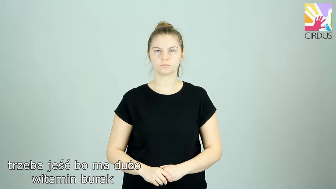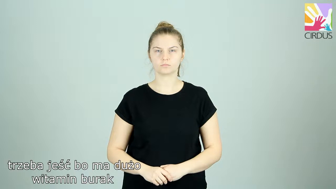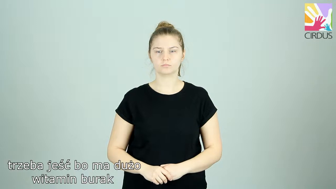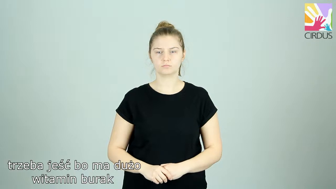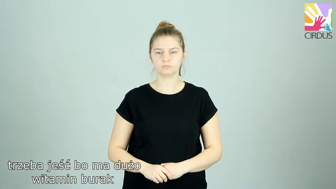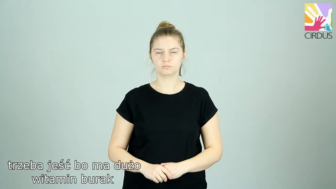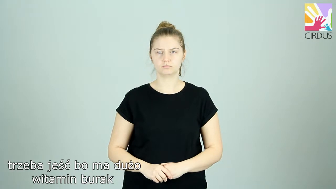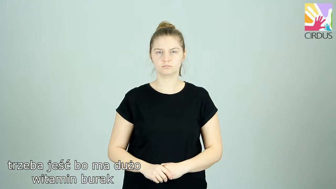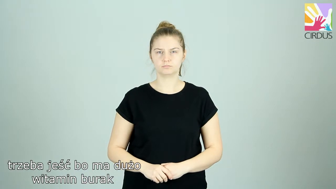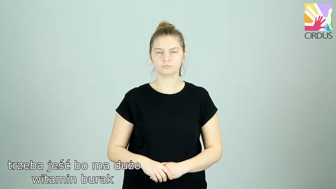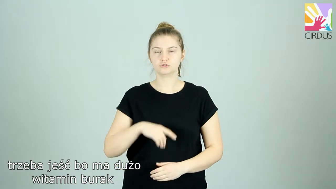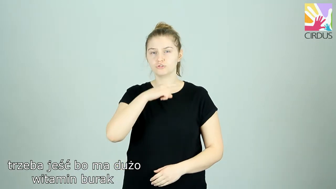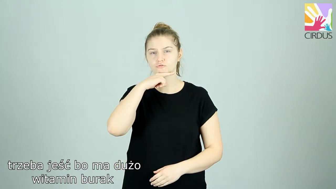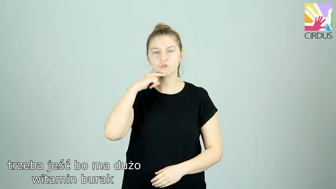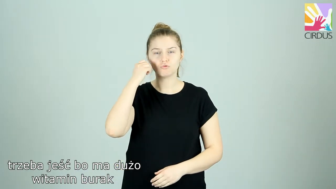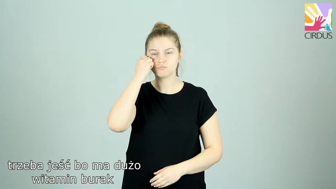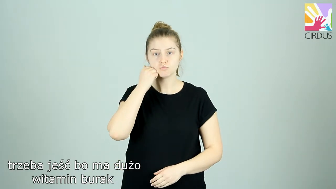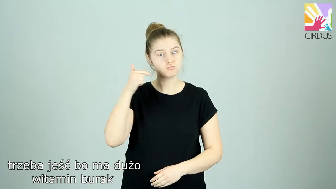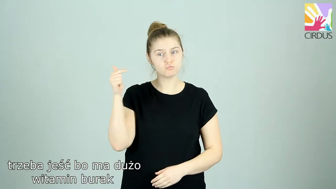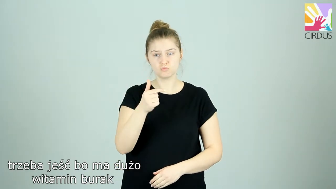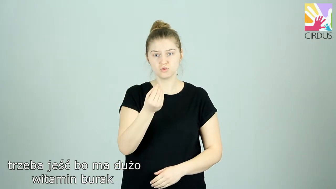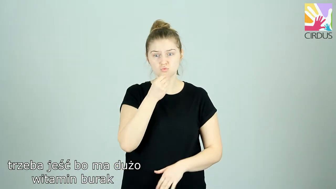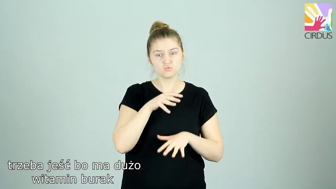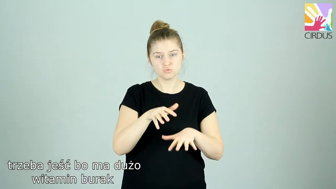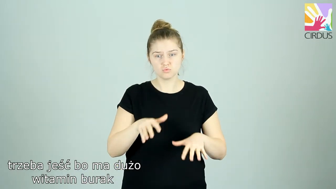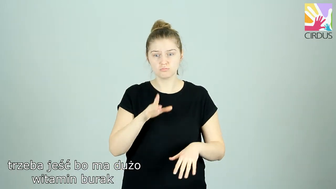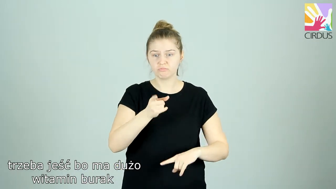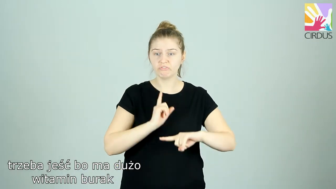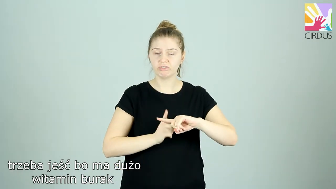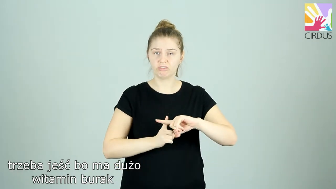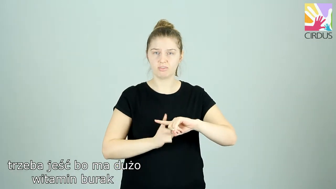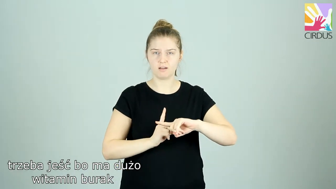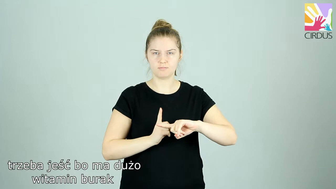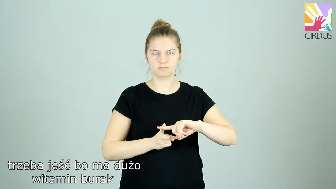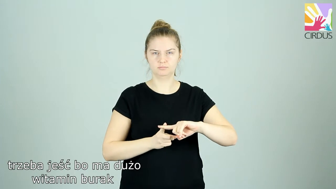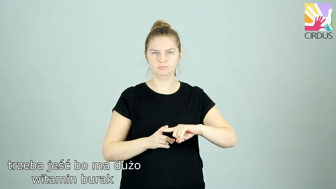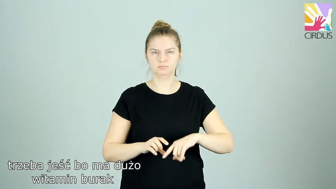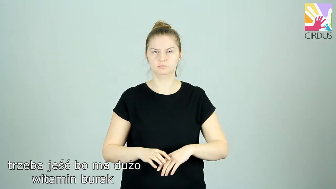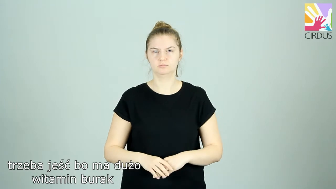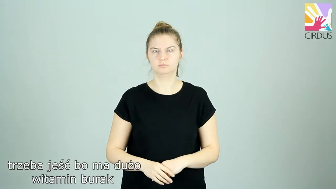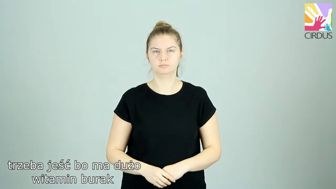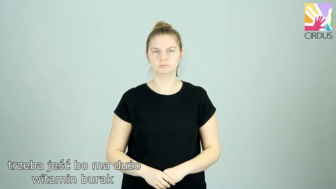trzeba jeść bo ma dużo witamin burak